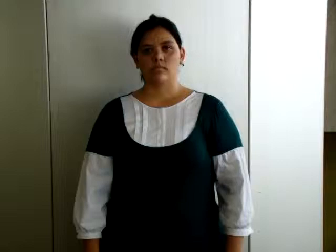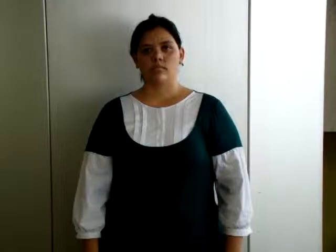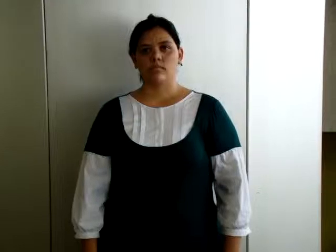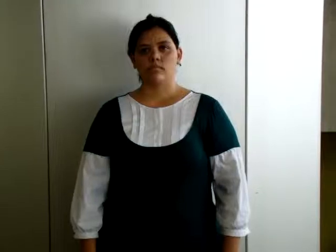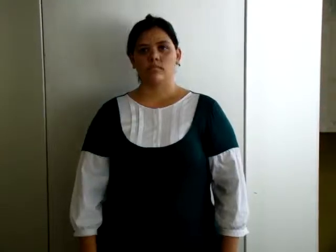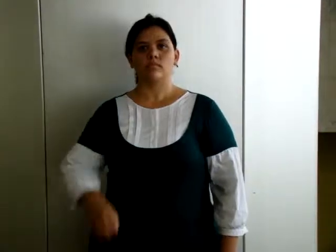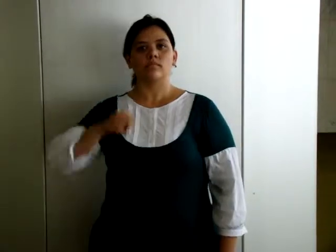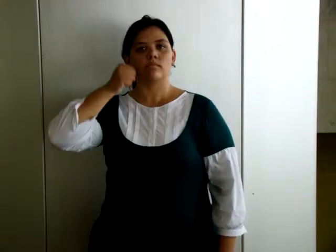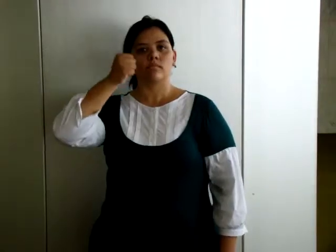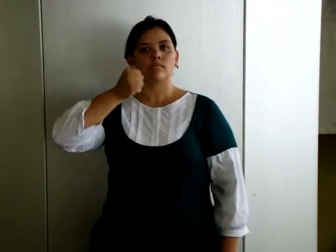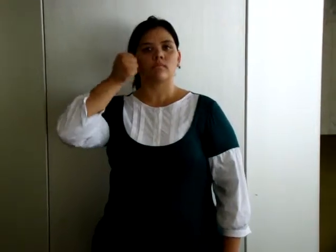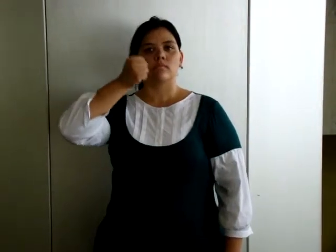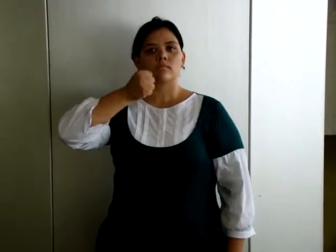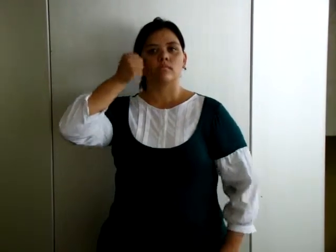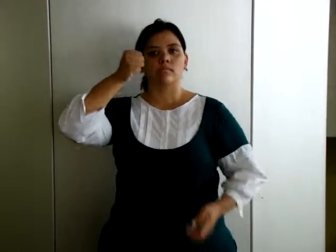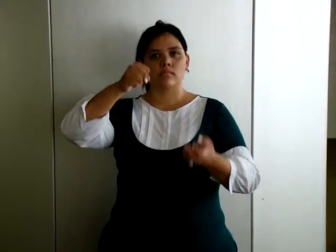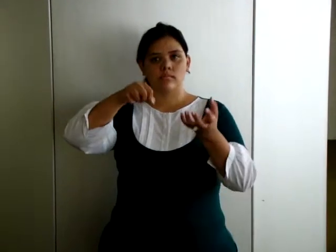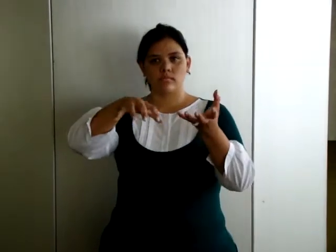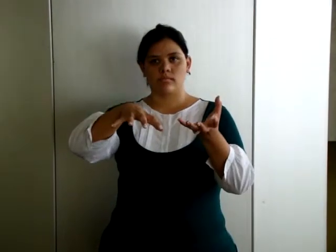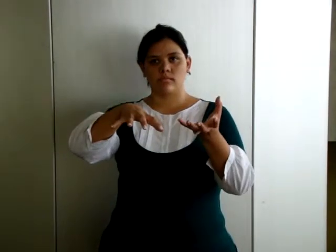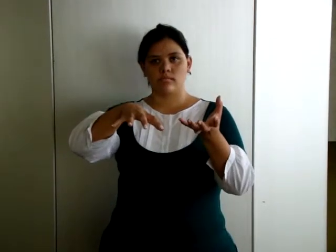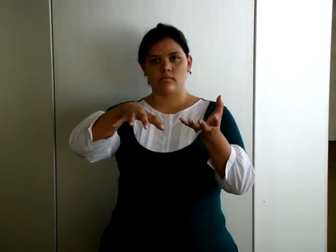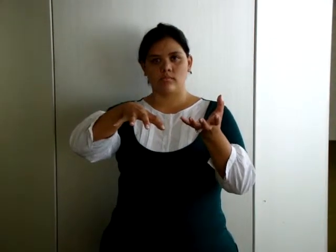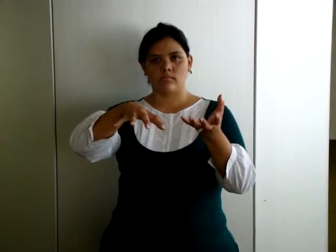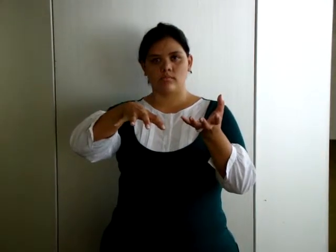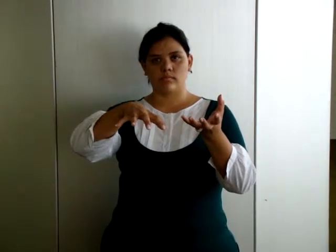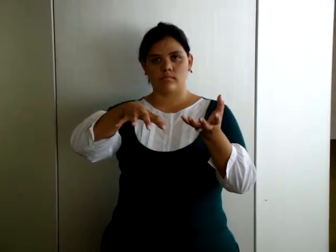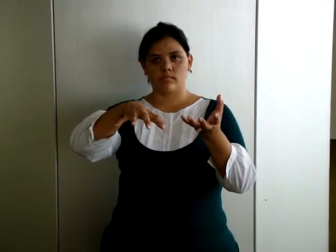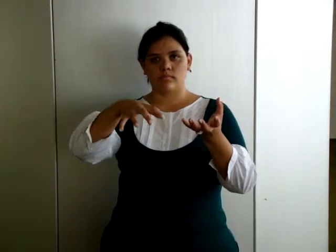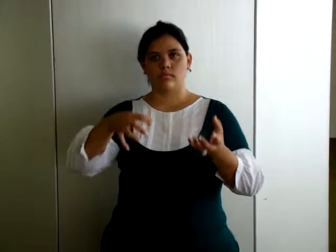Senado Federal